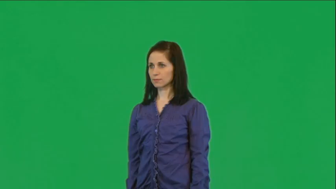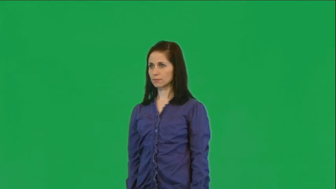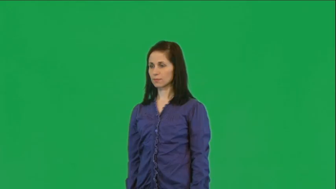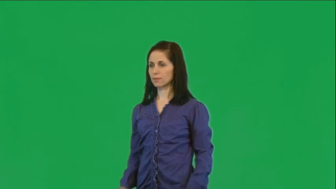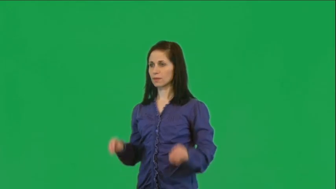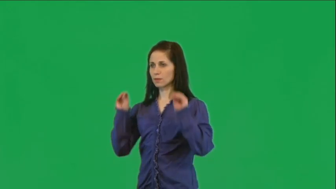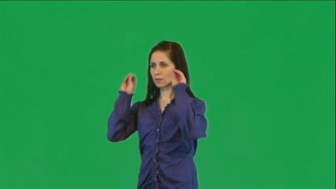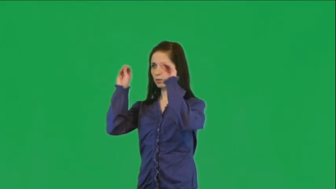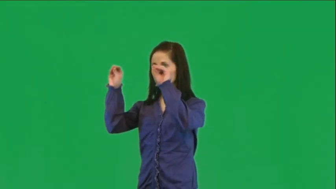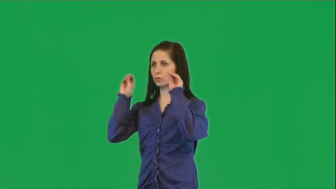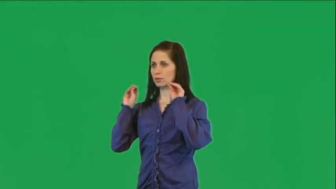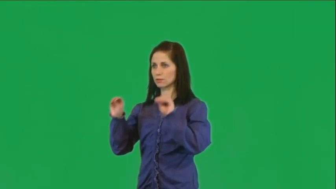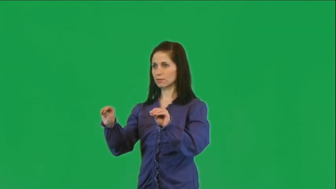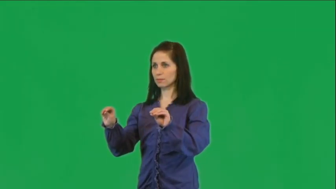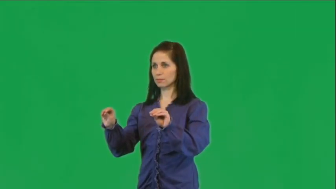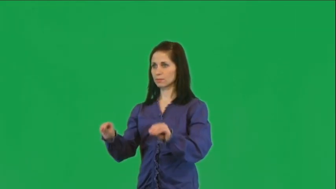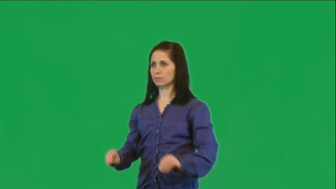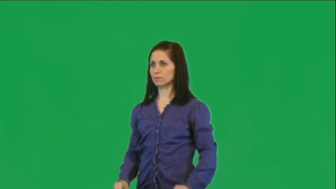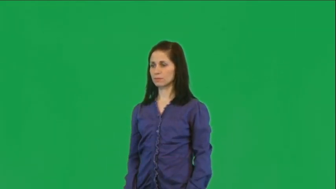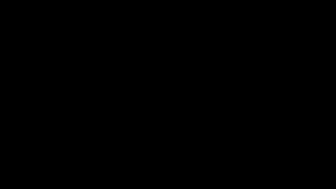kurs